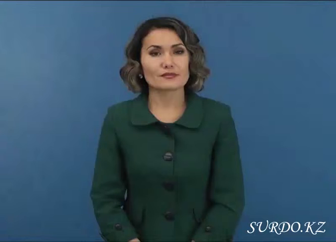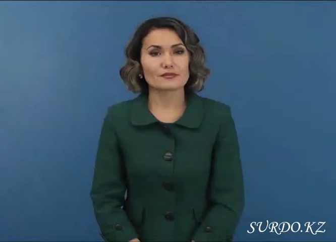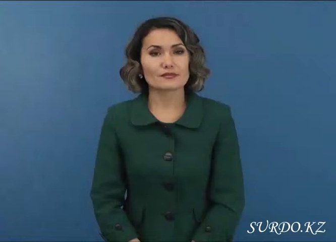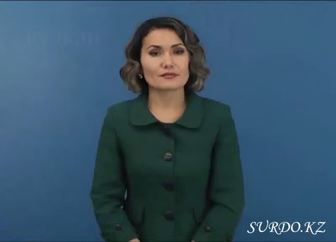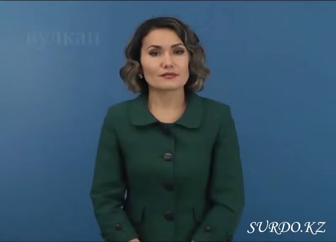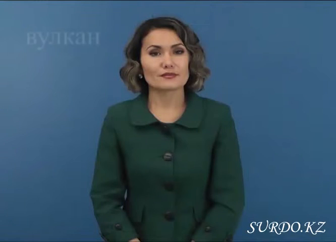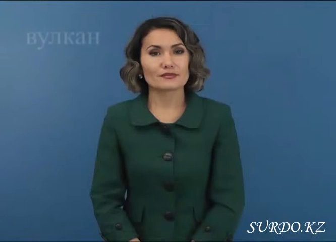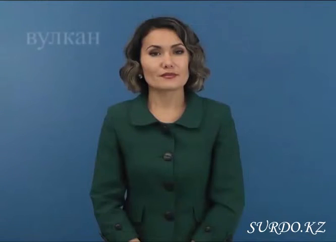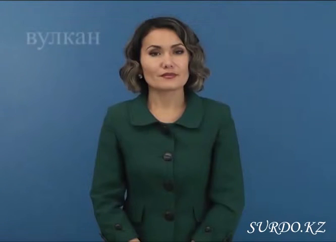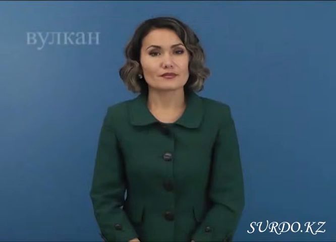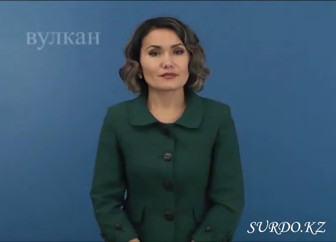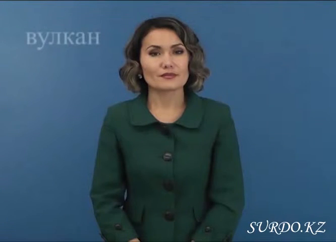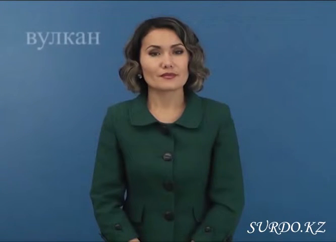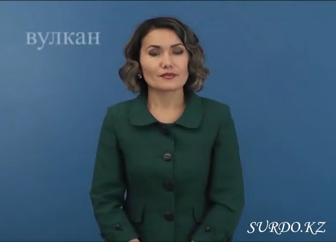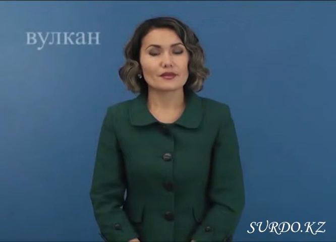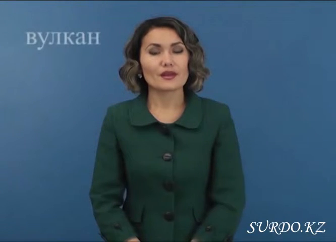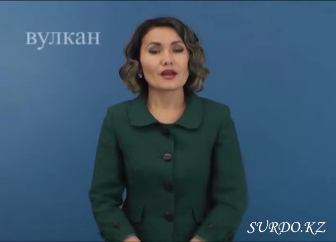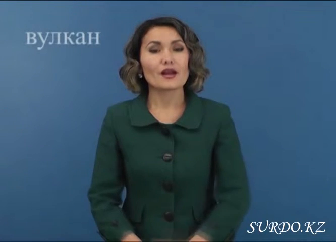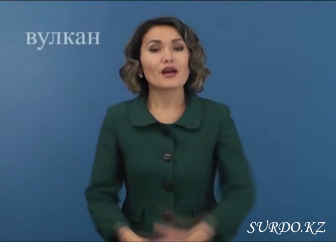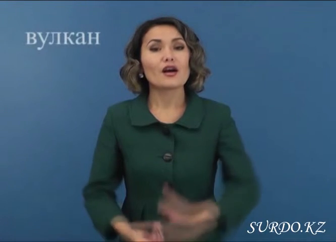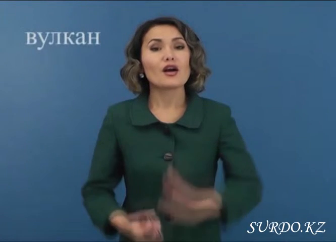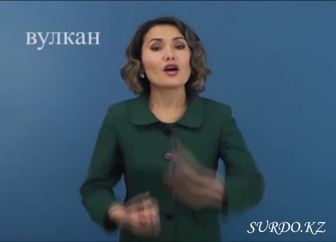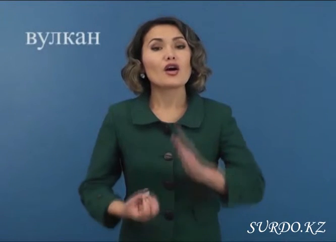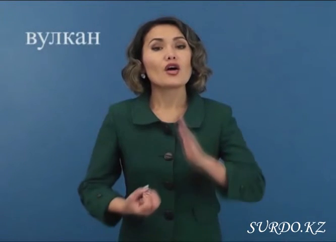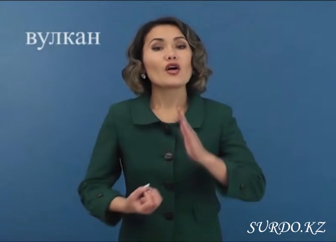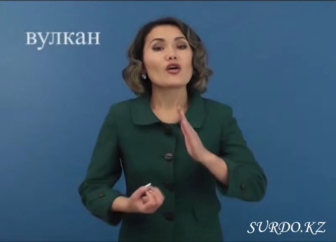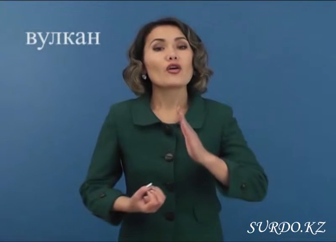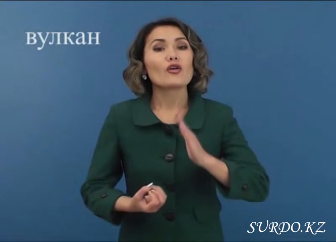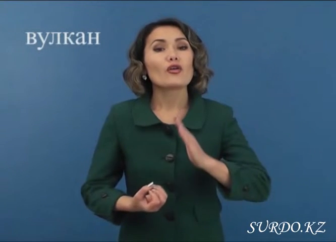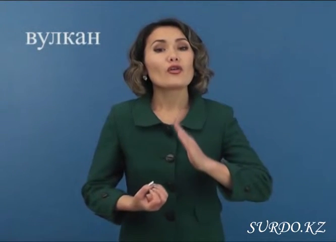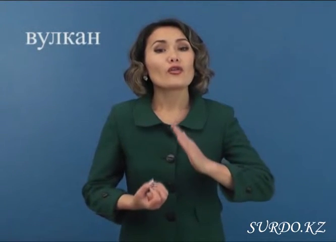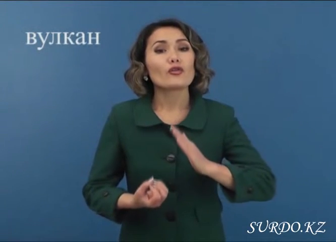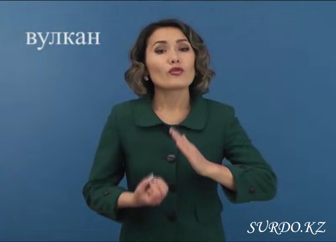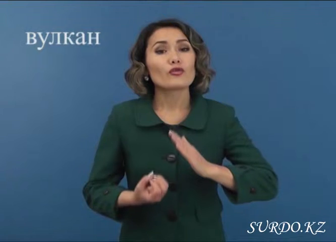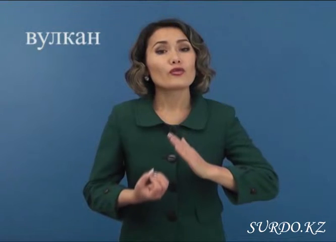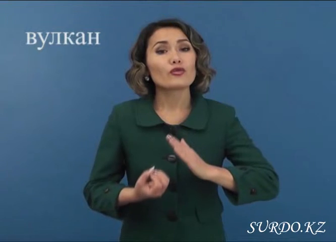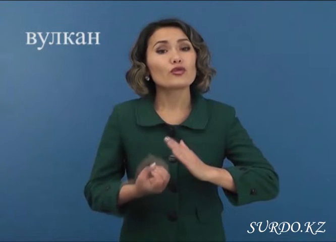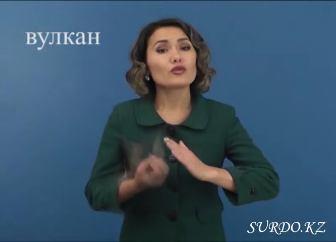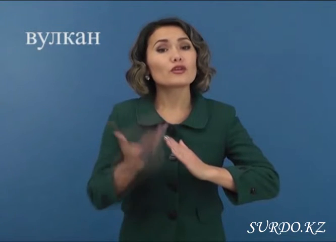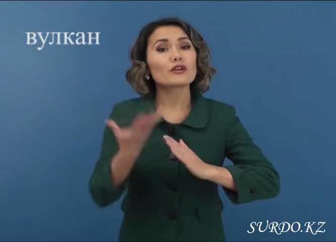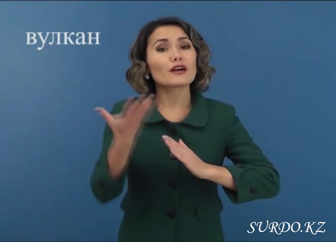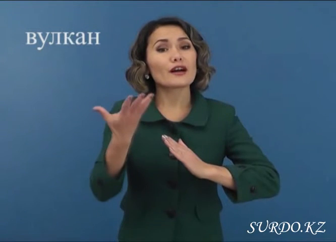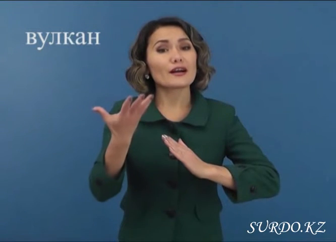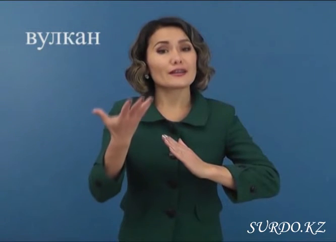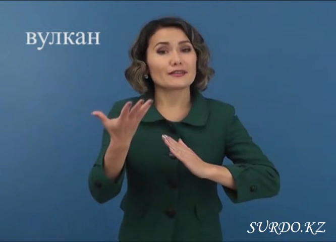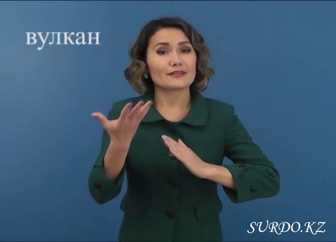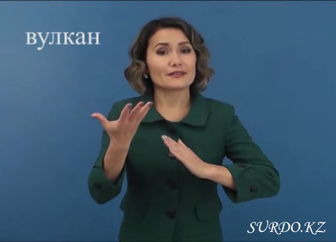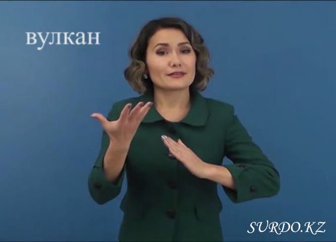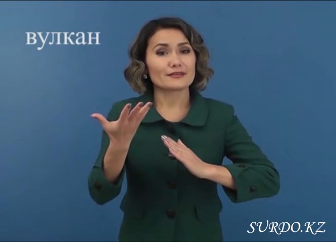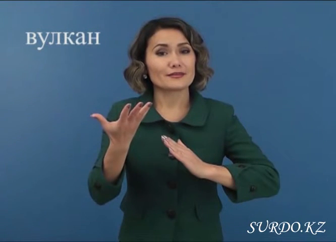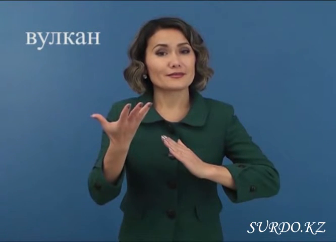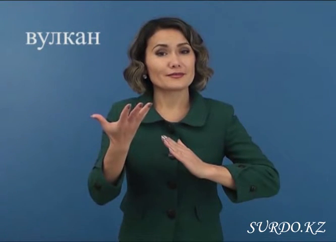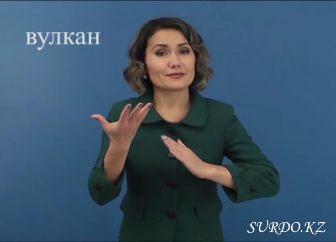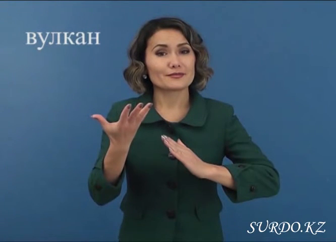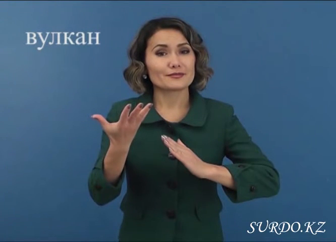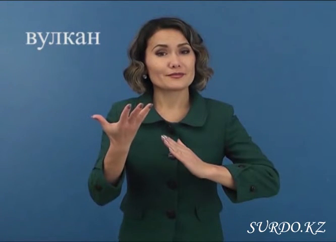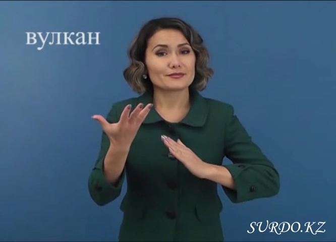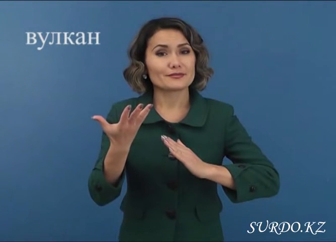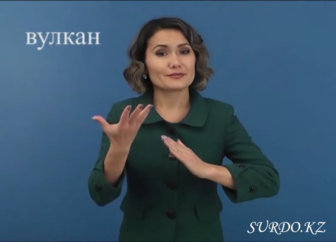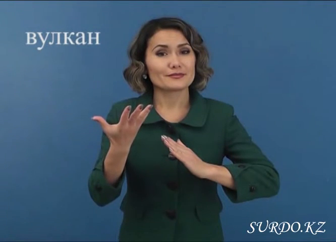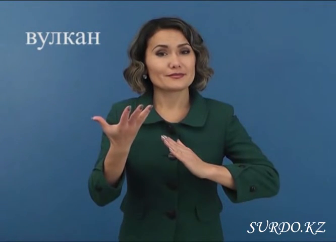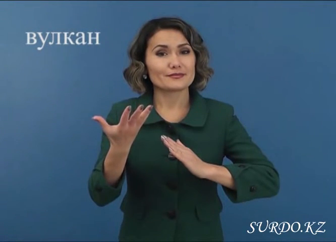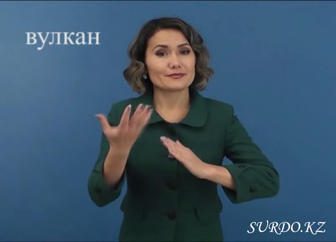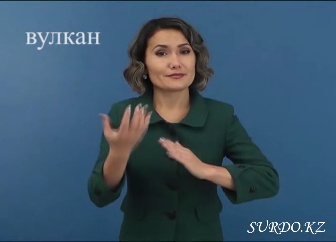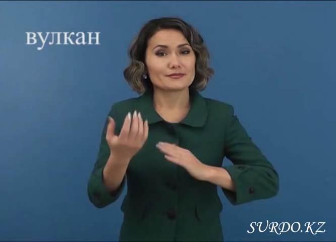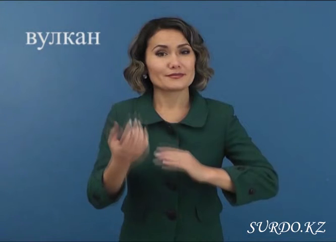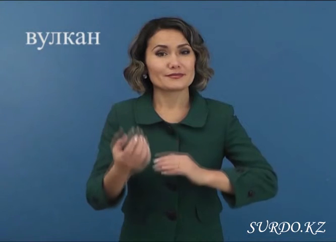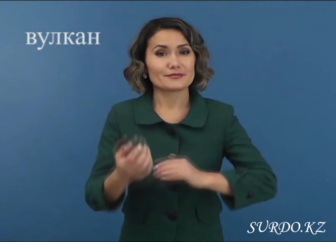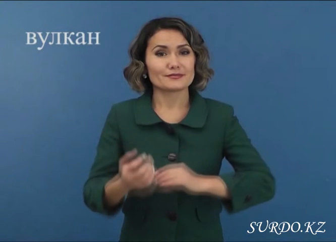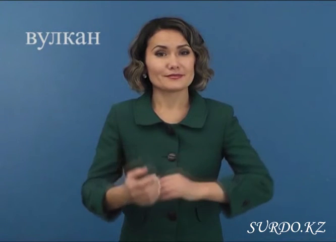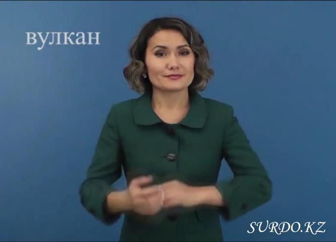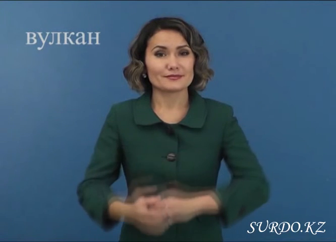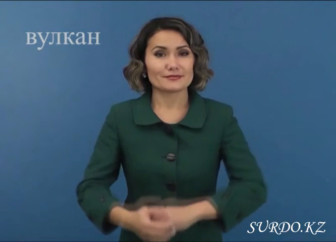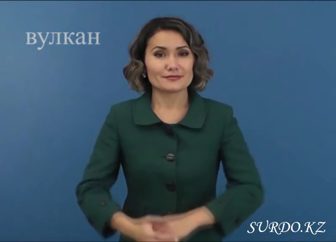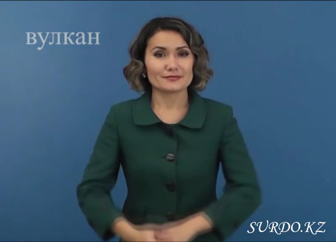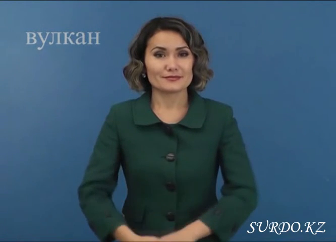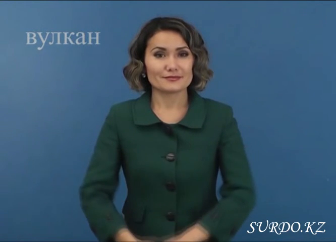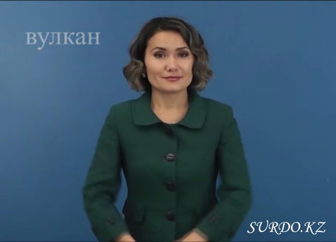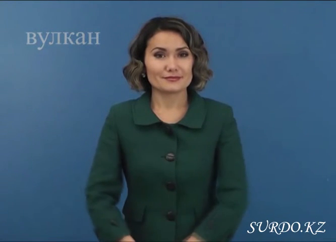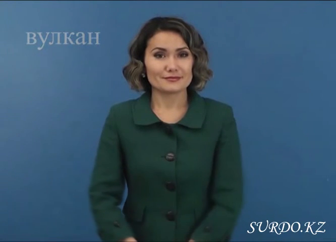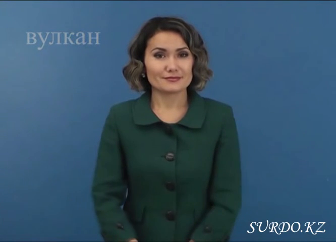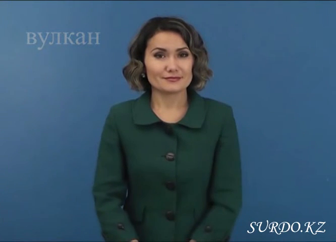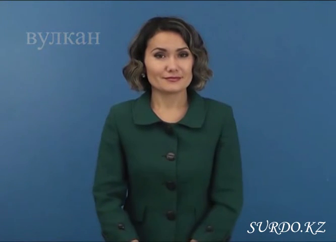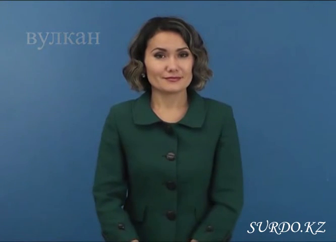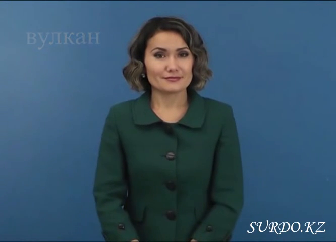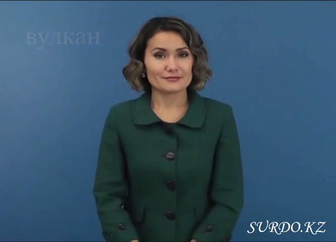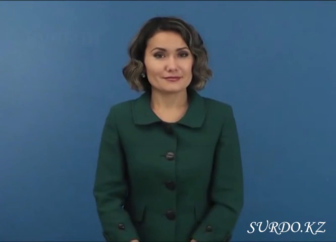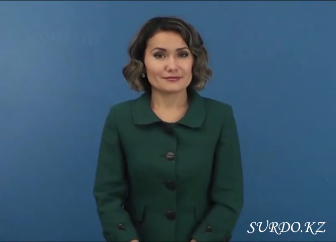Вулкан